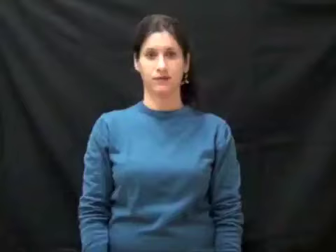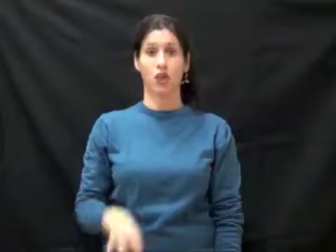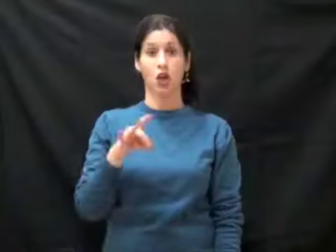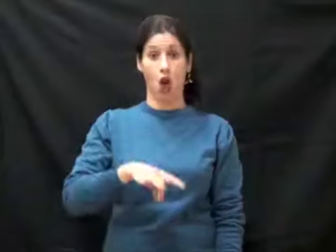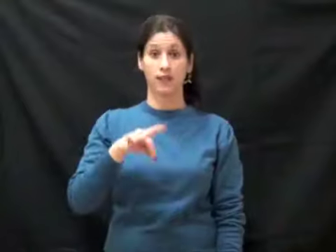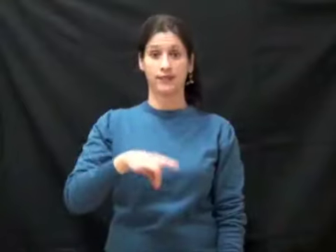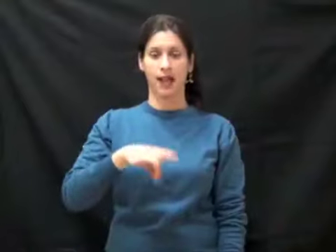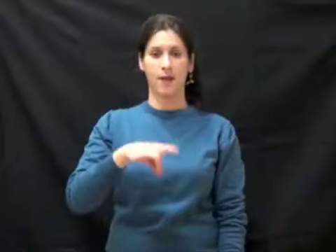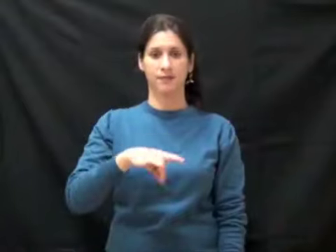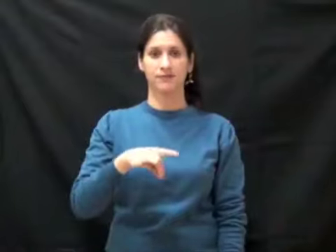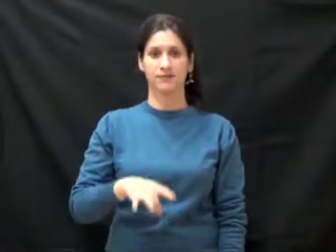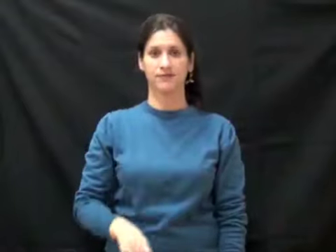Gorizia